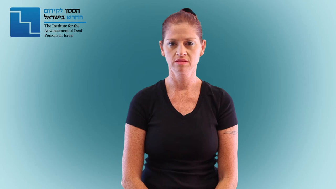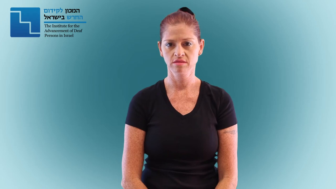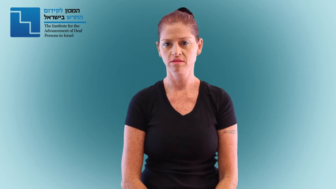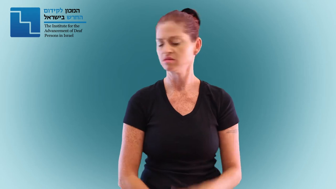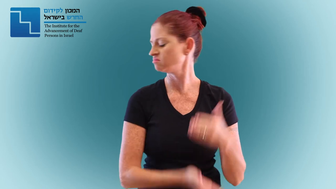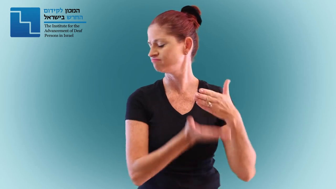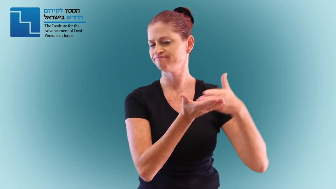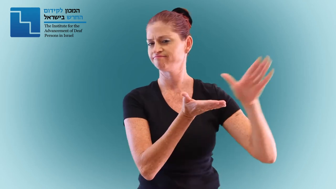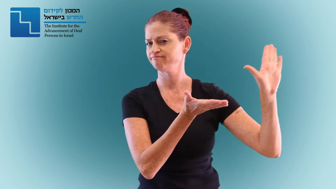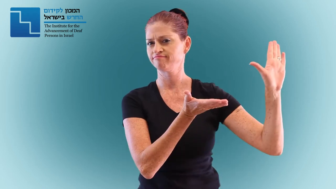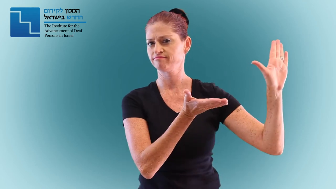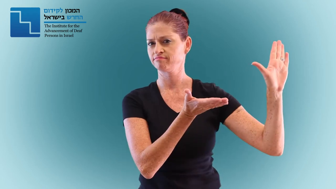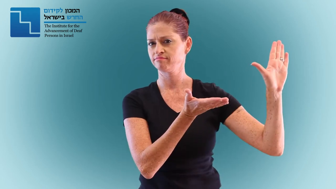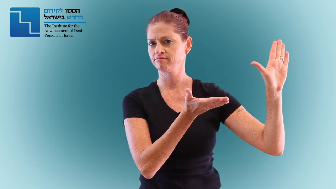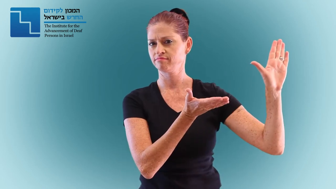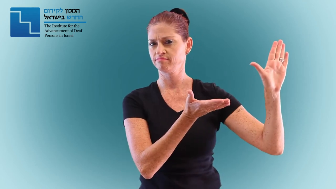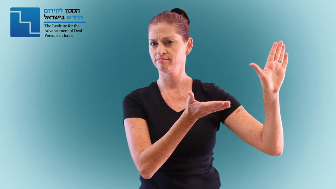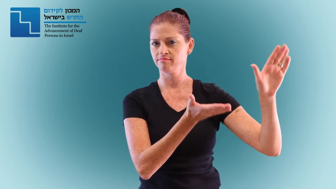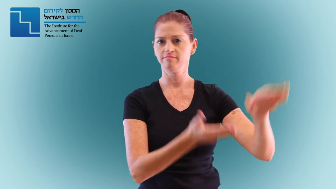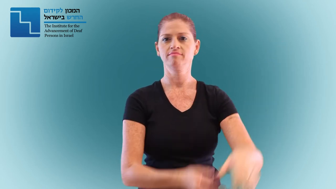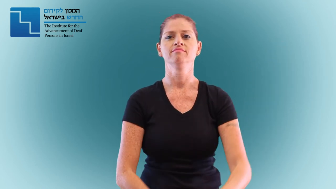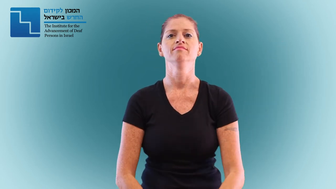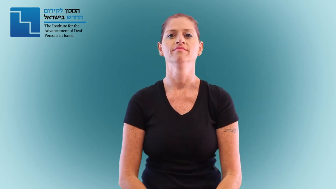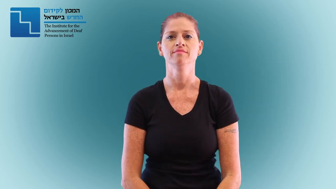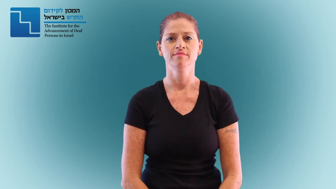לסרב